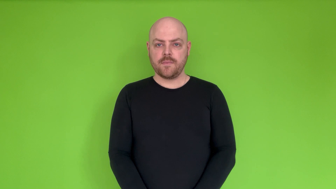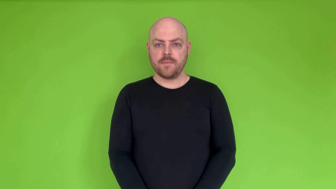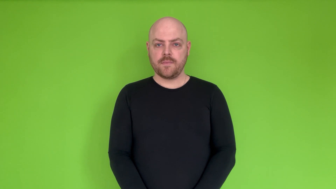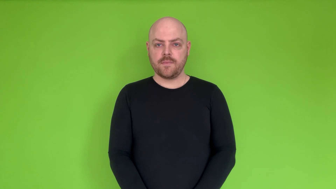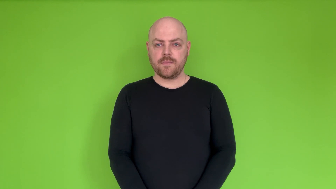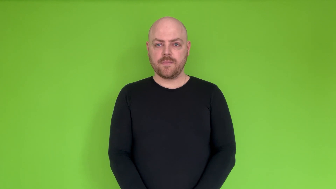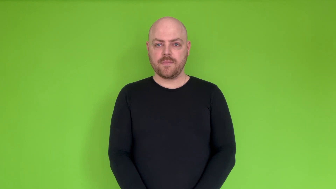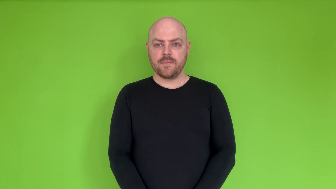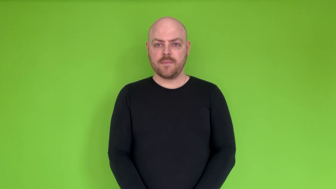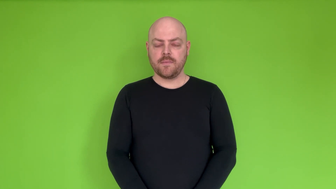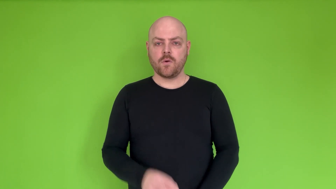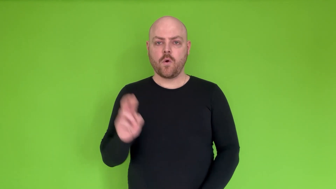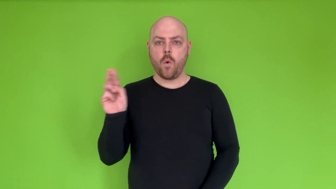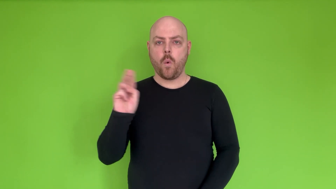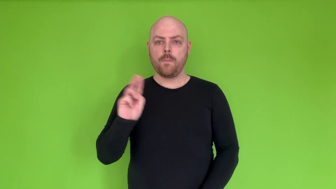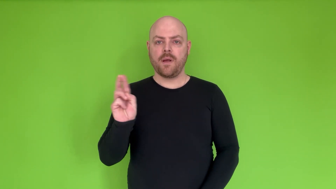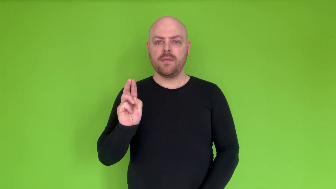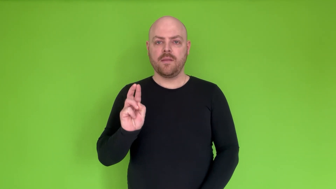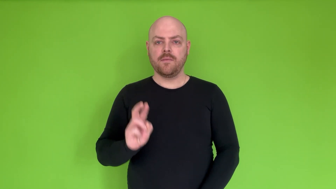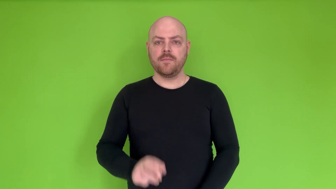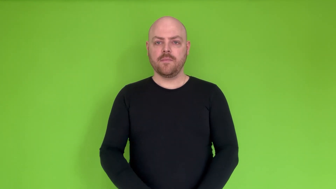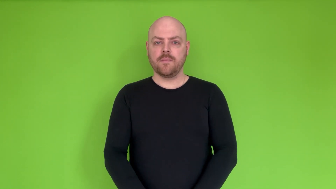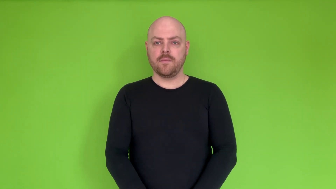Romerée